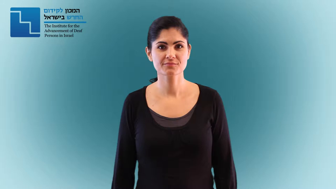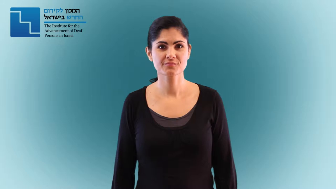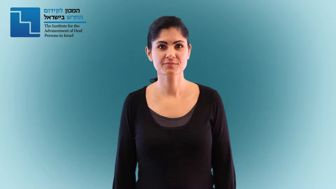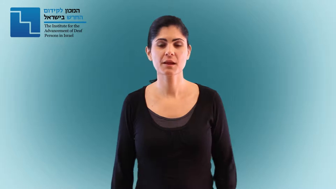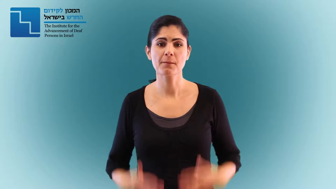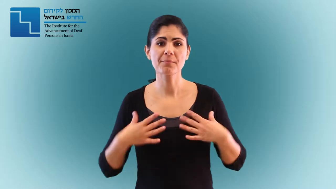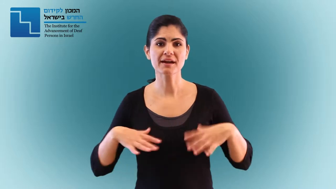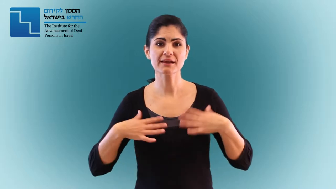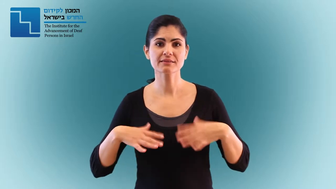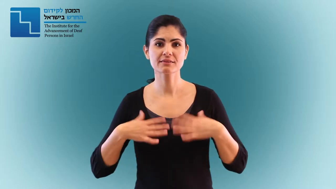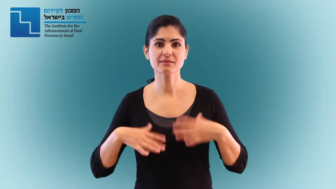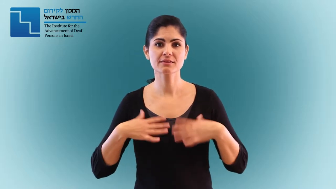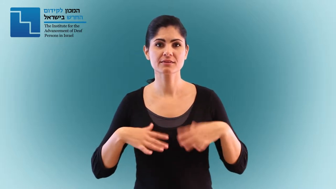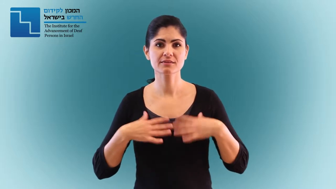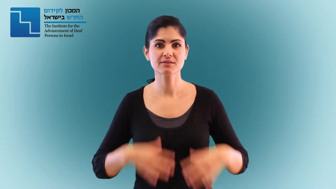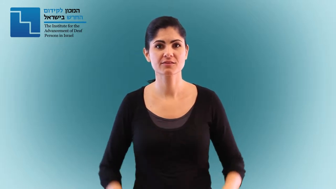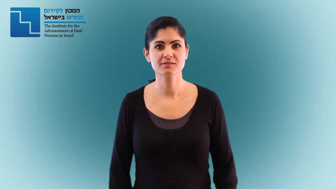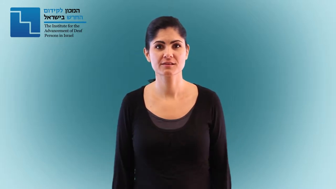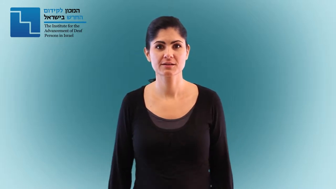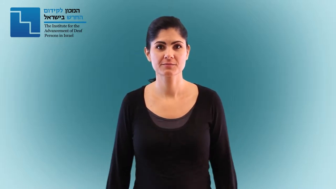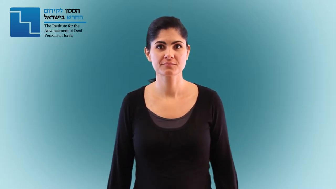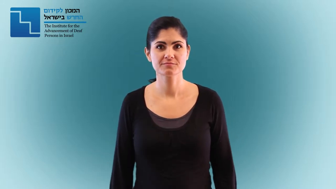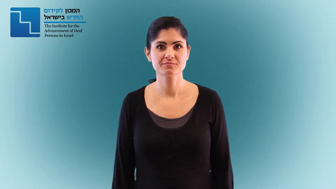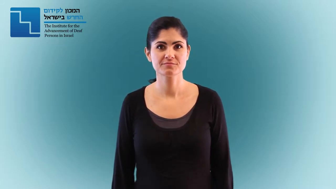בגד